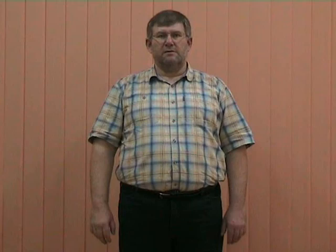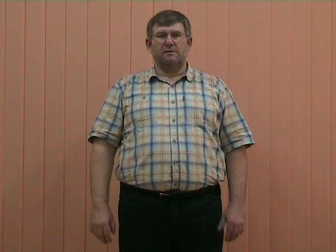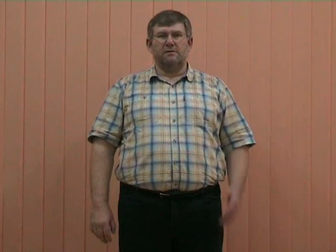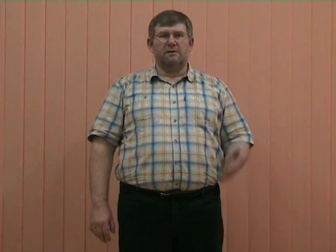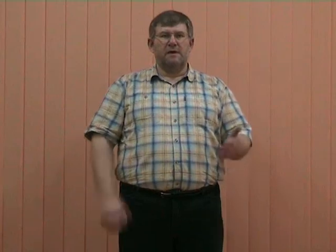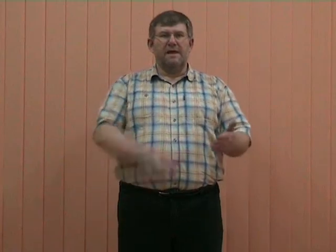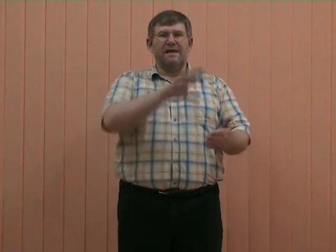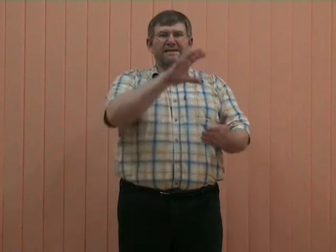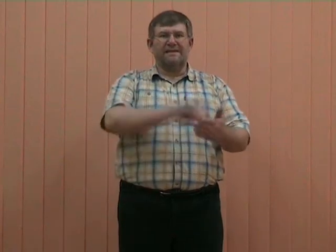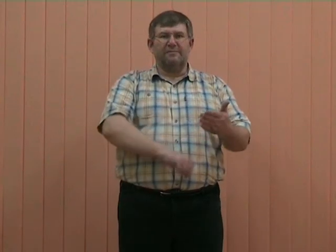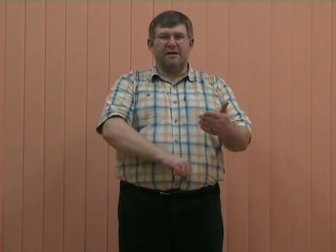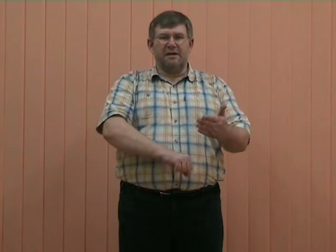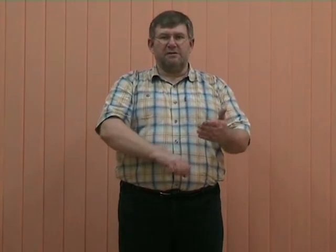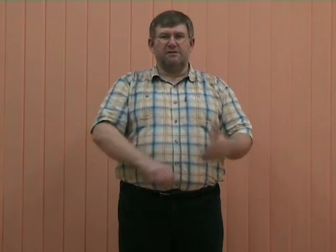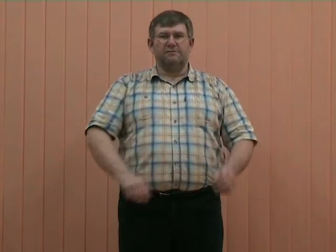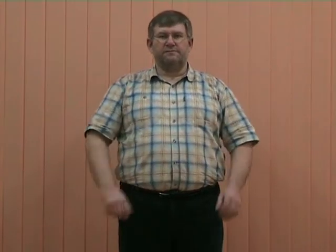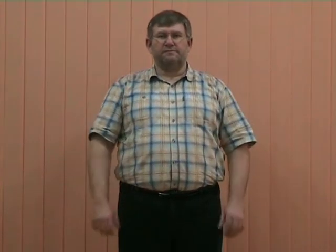zabierać